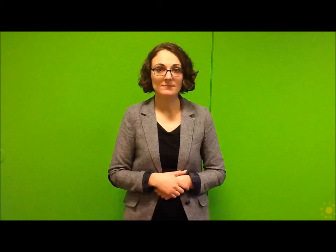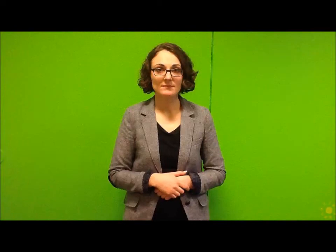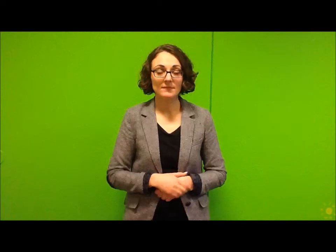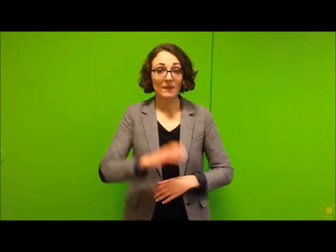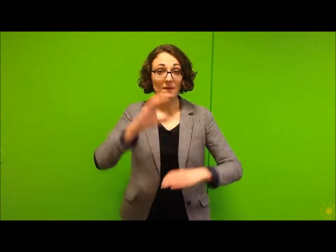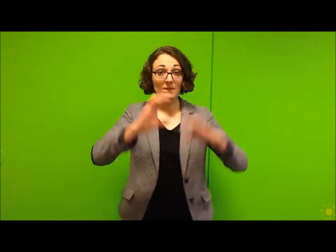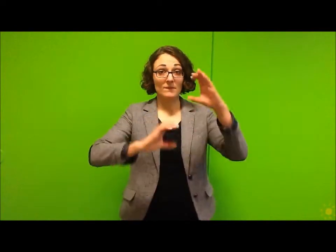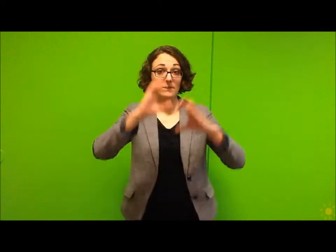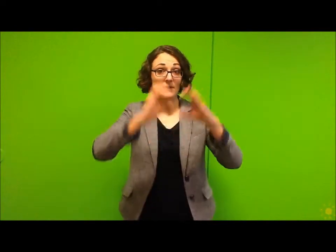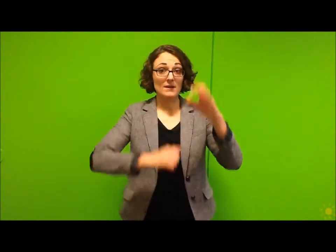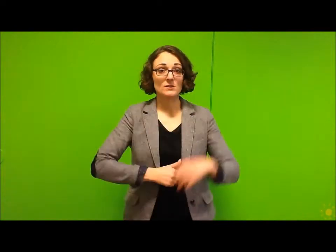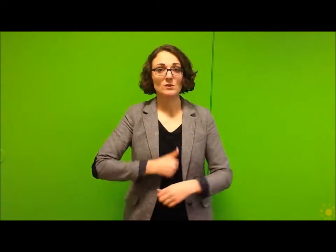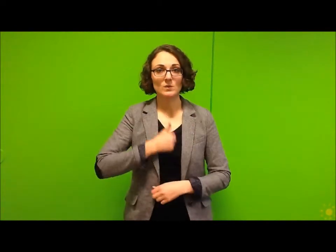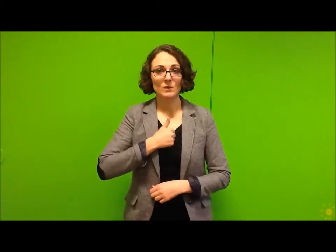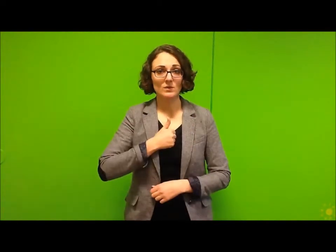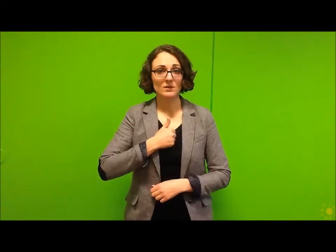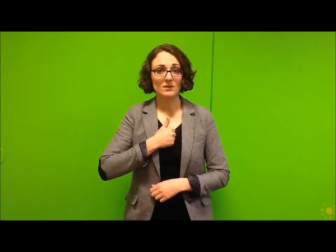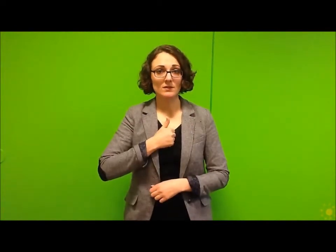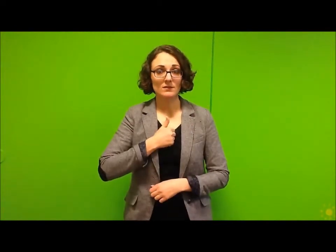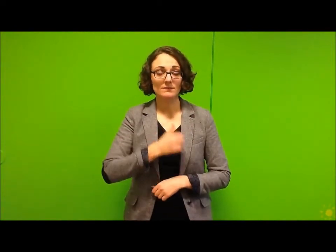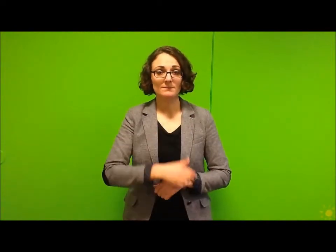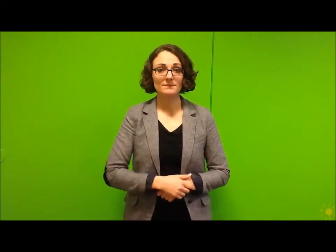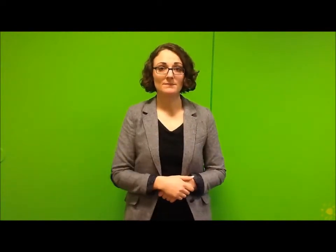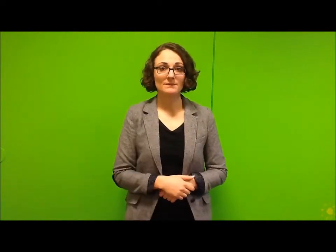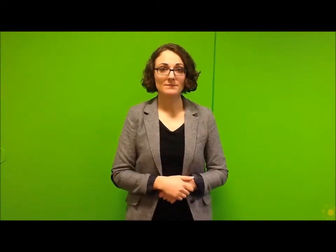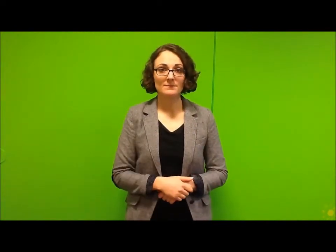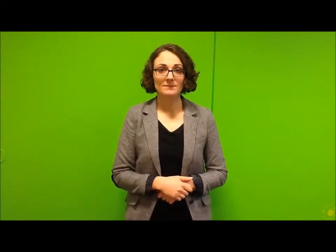Vaktstjóri